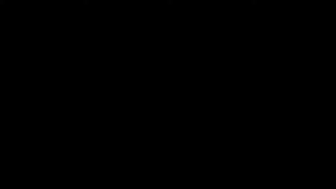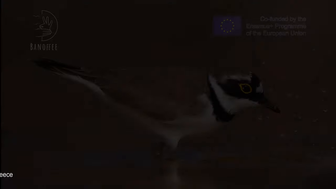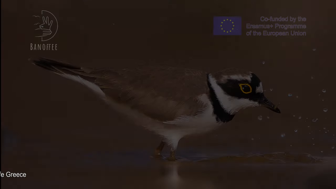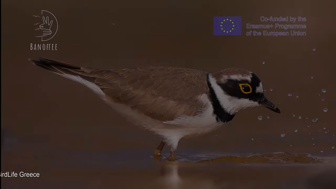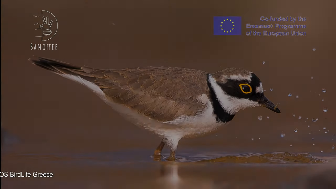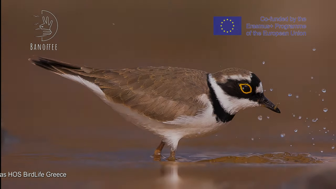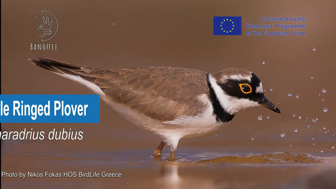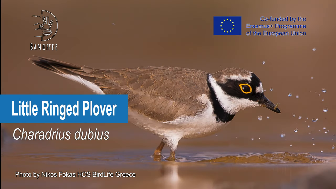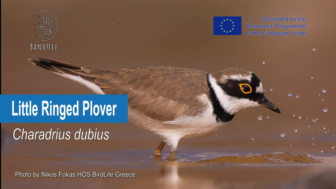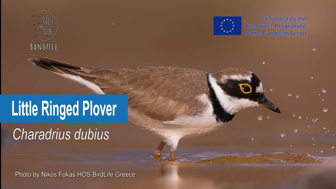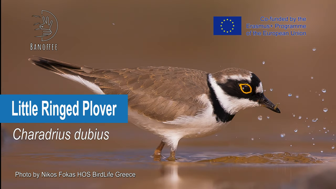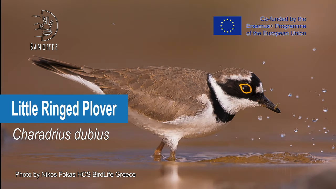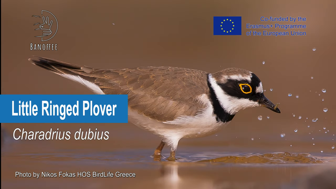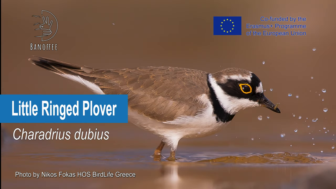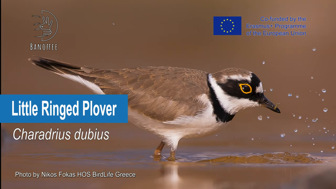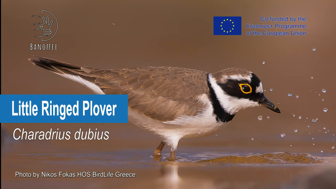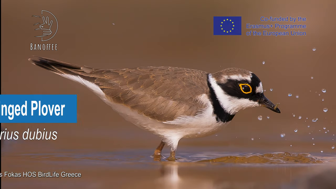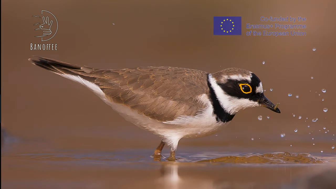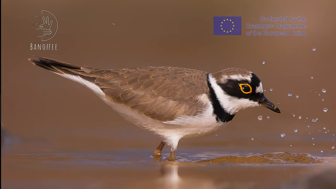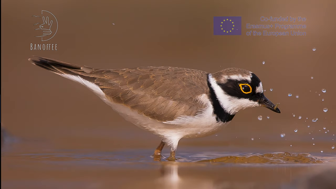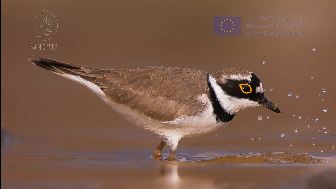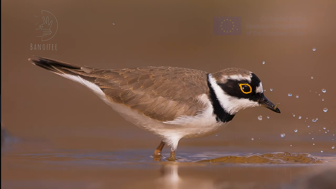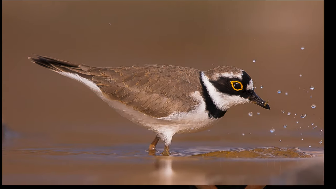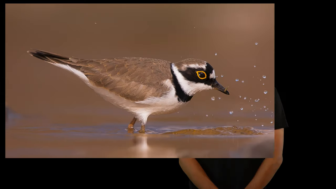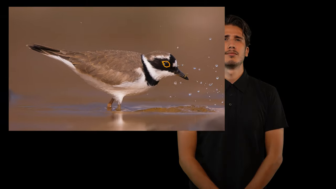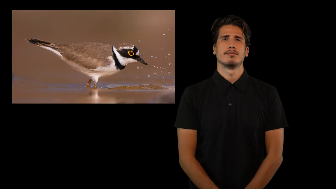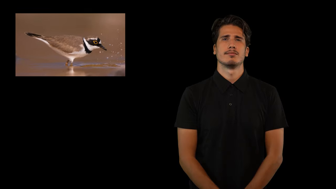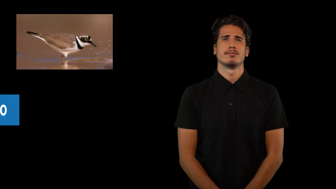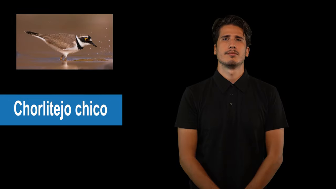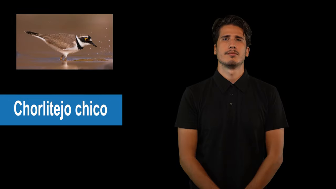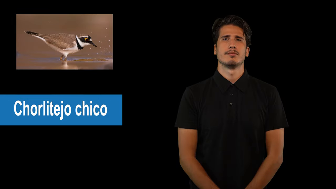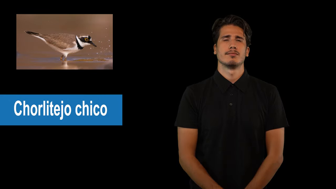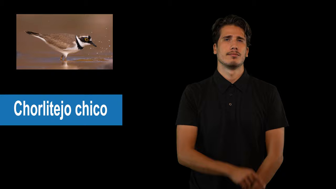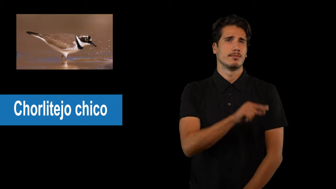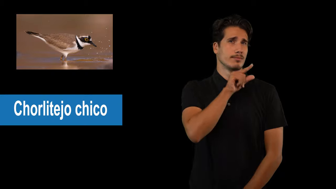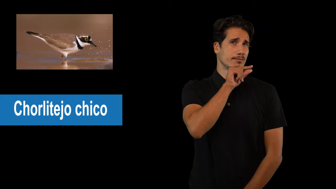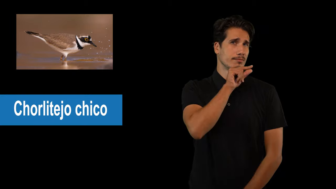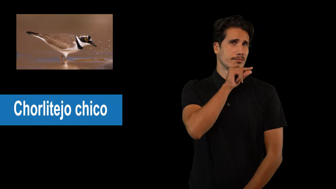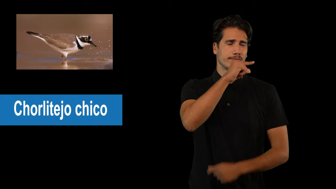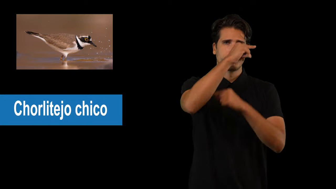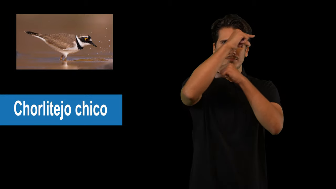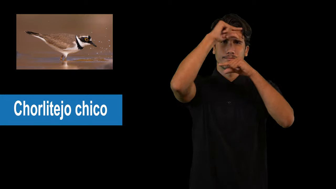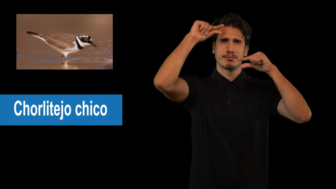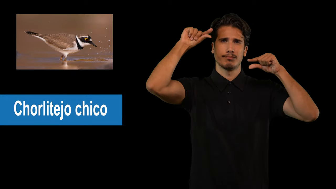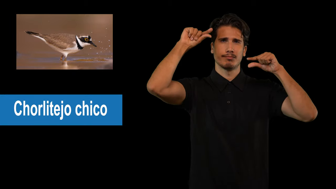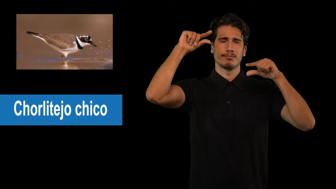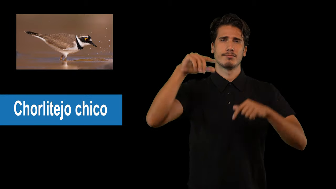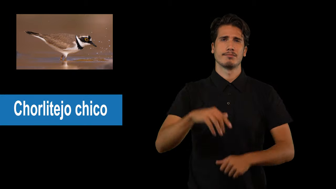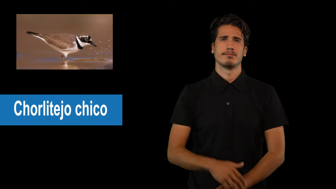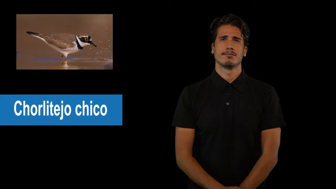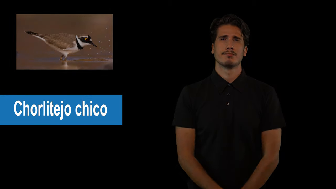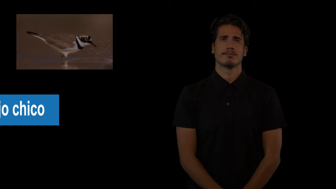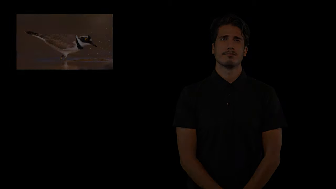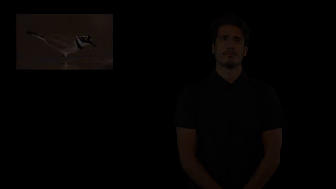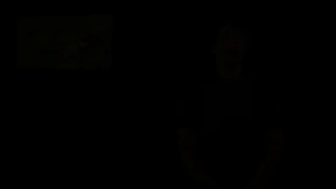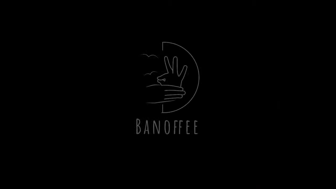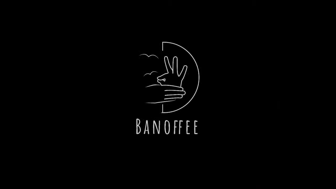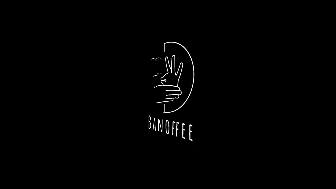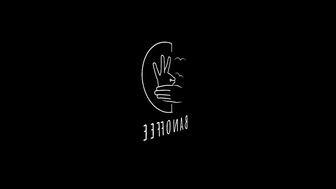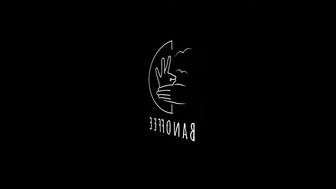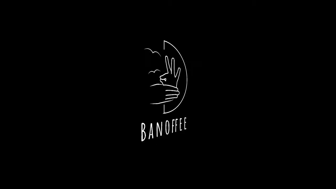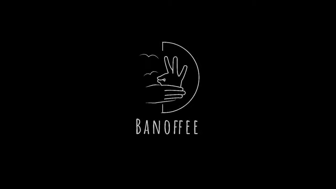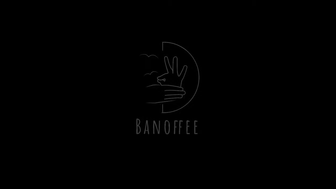Chorlitejo chico